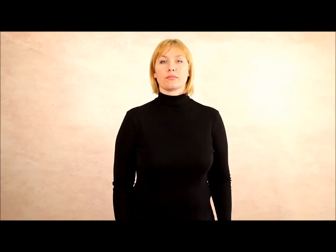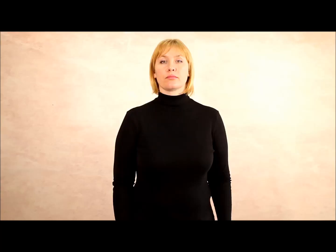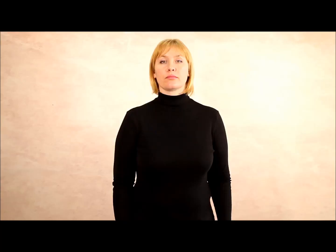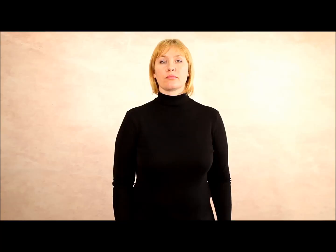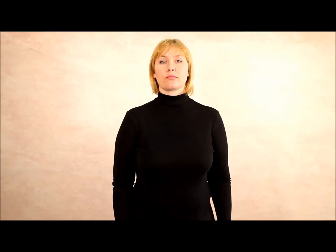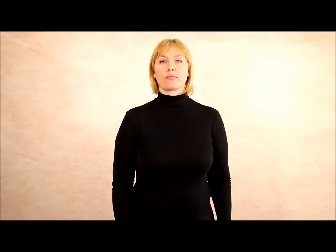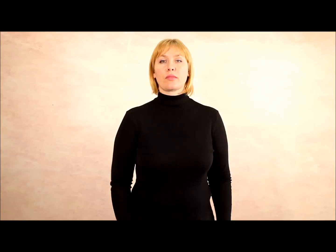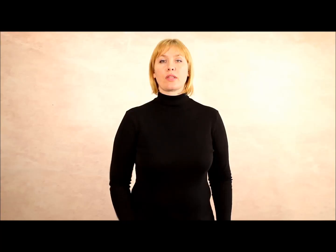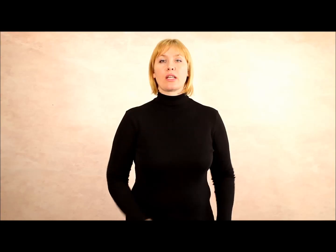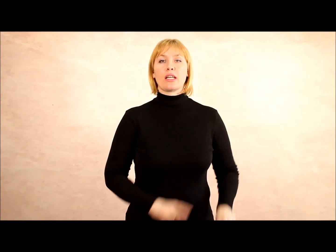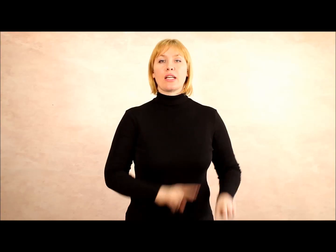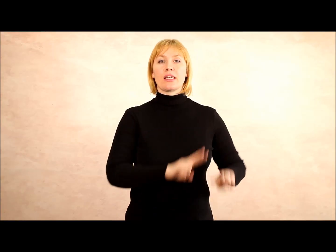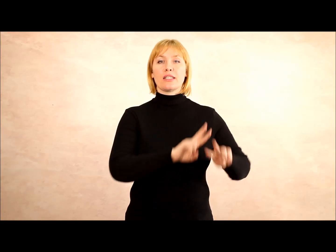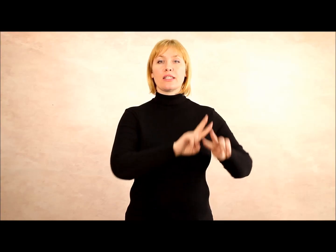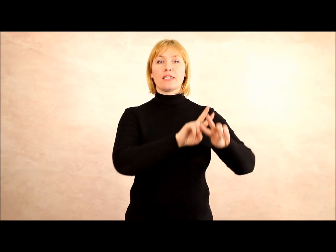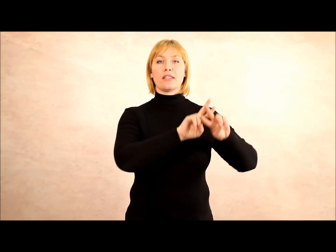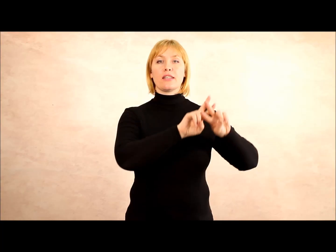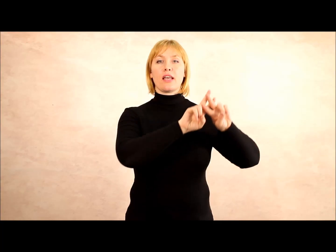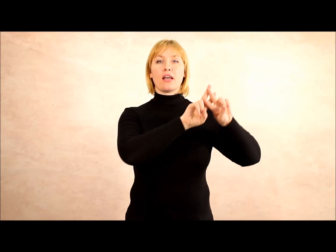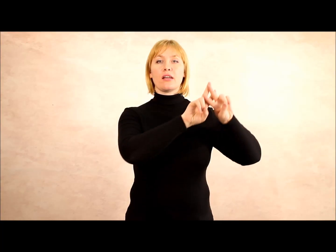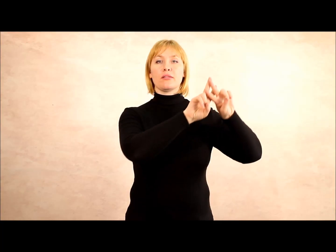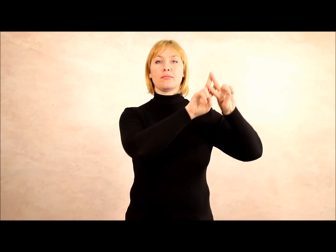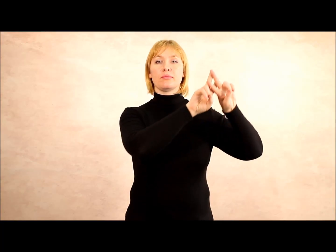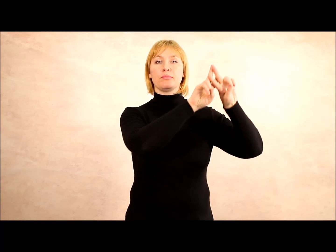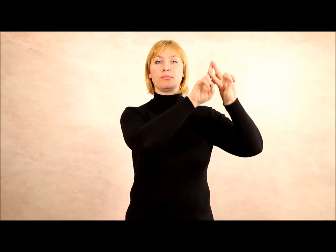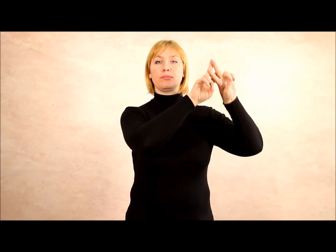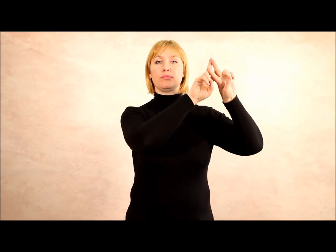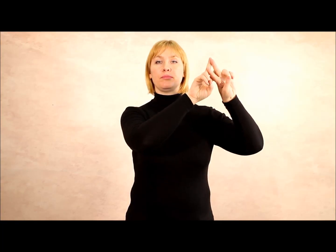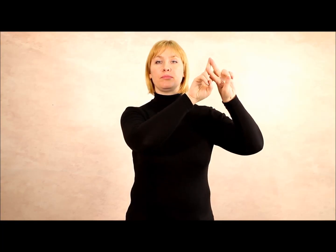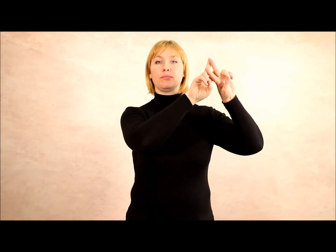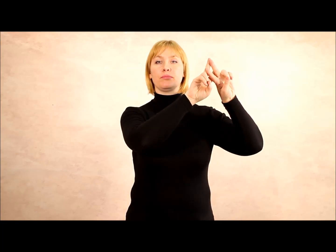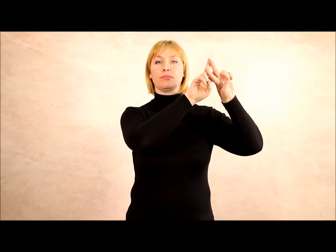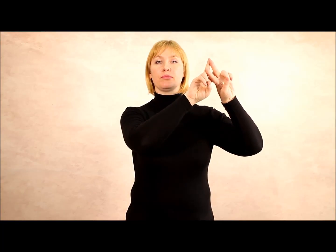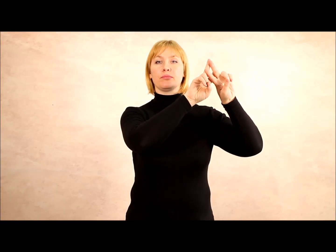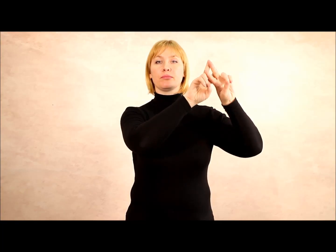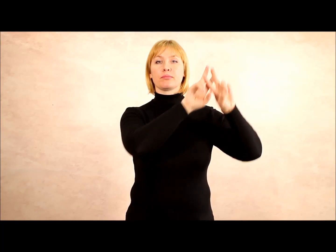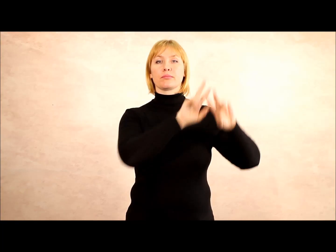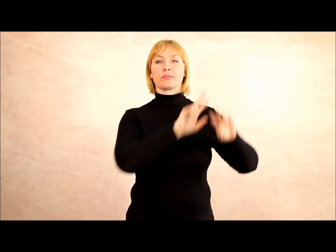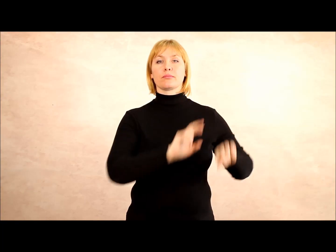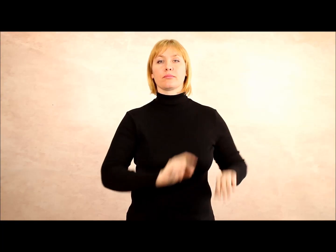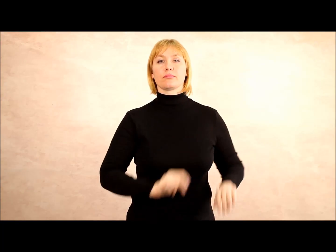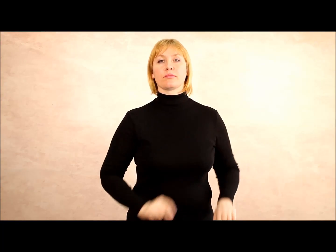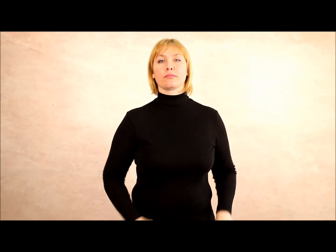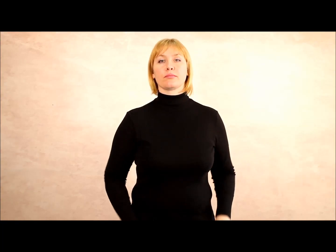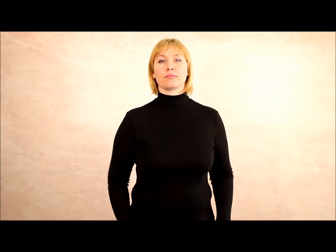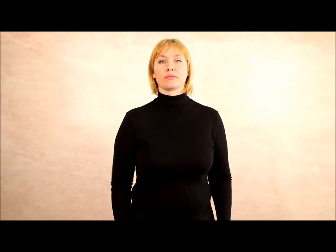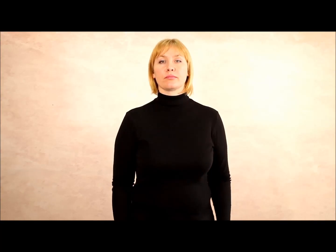Stea